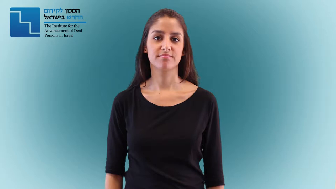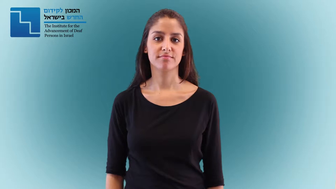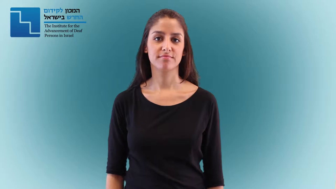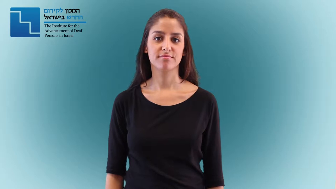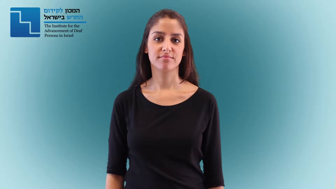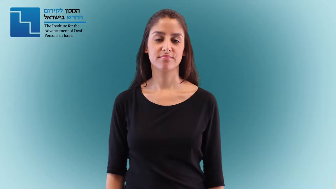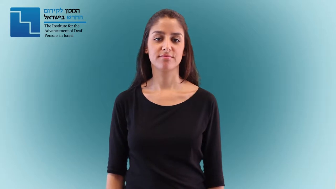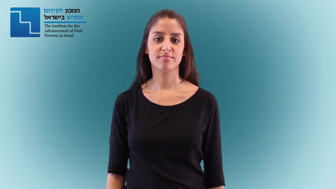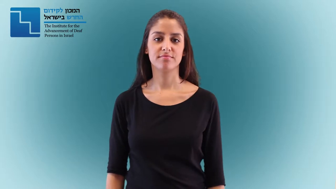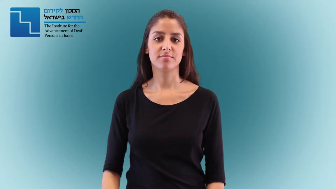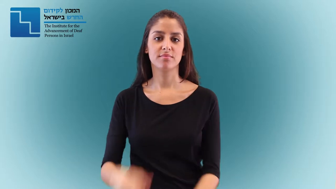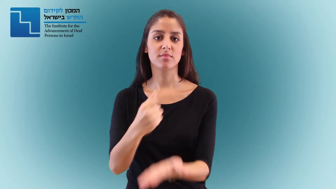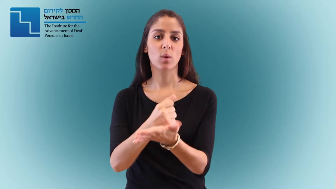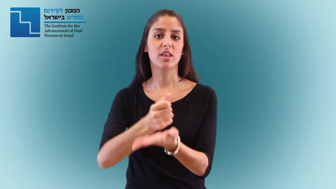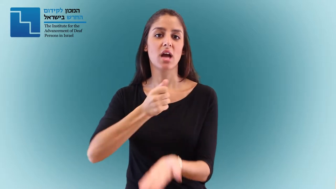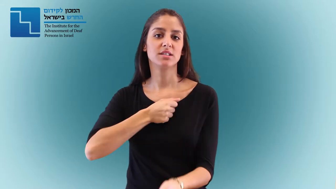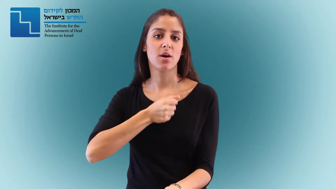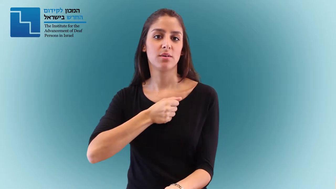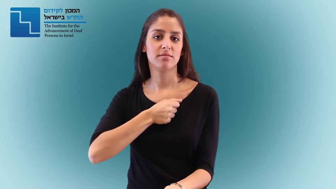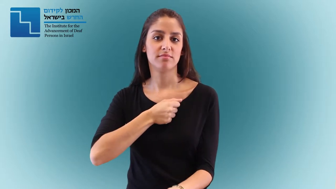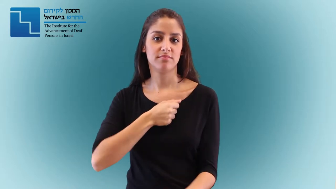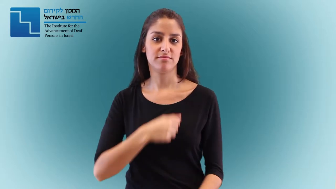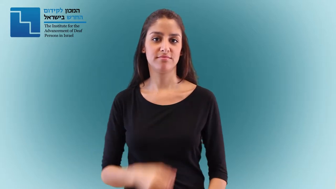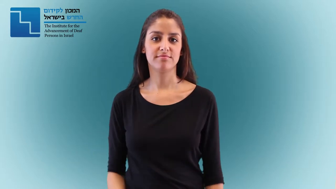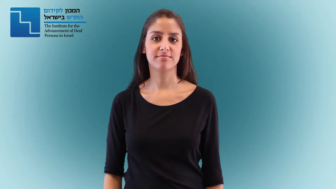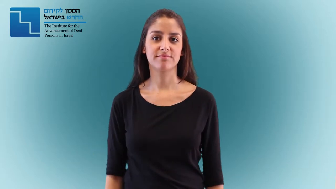תעודת כשרות